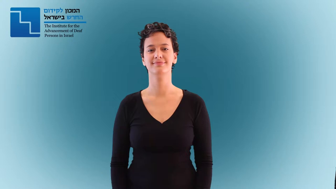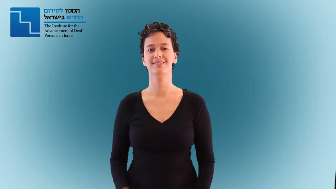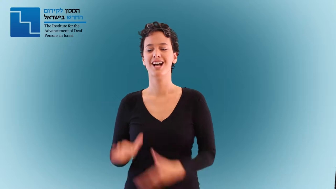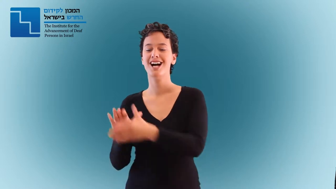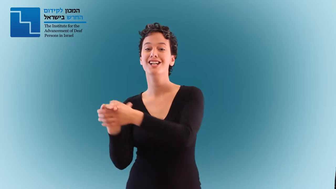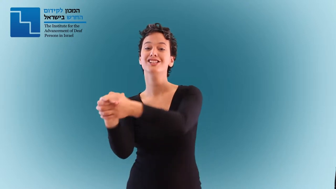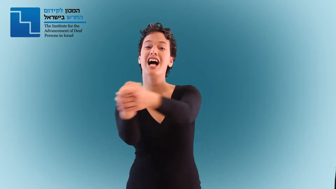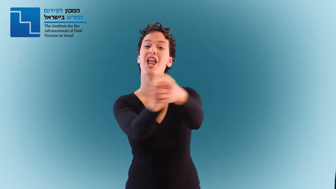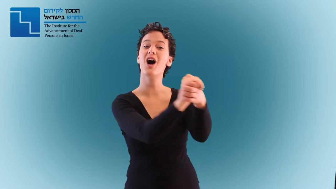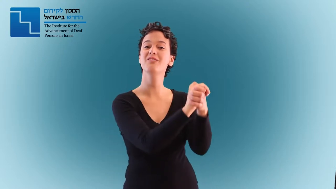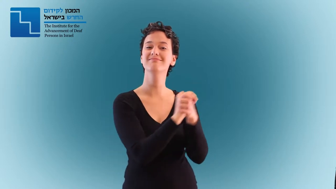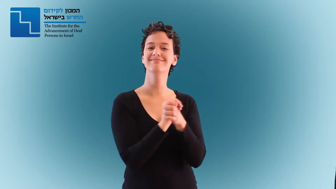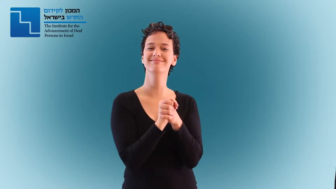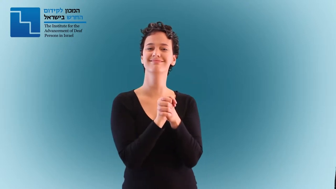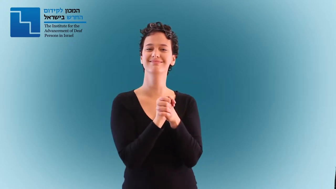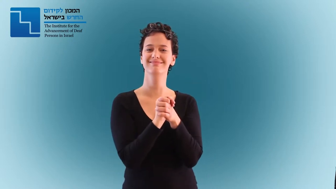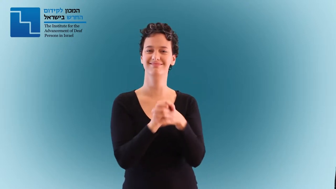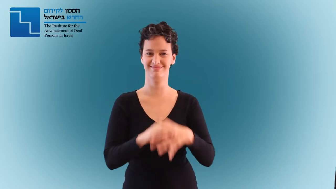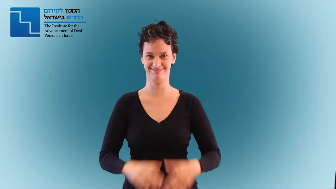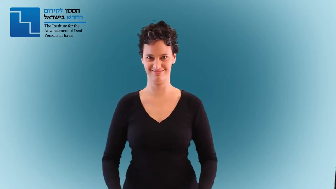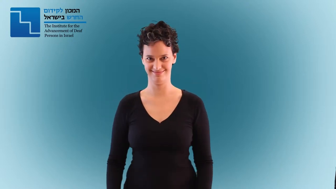שלום